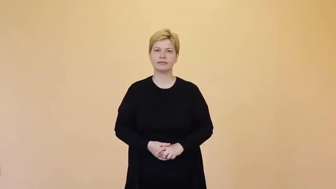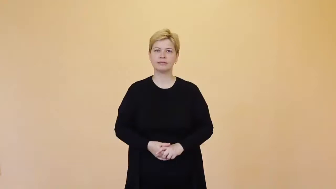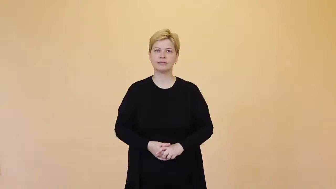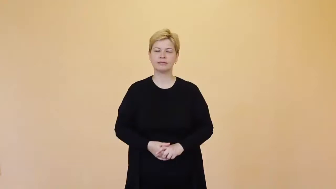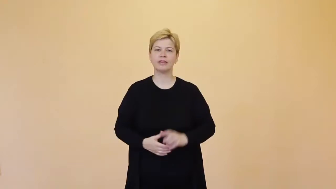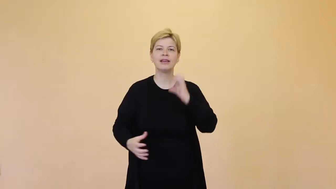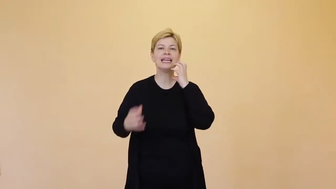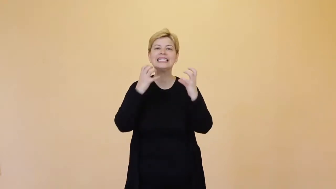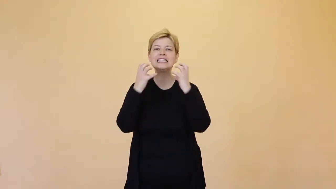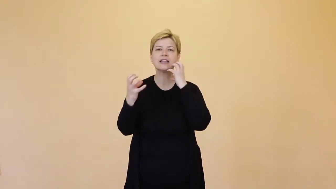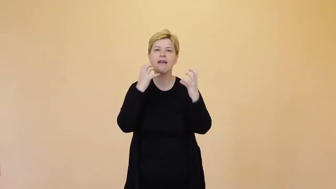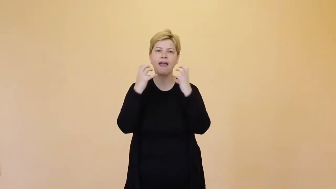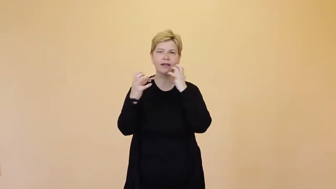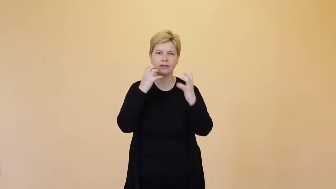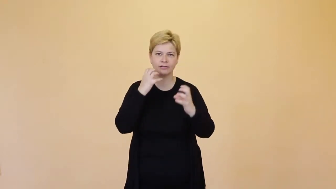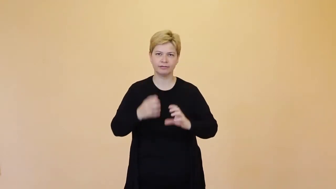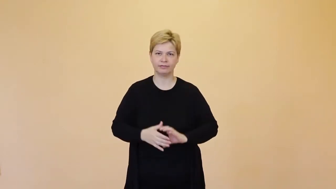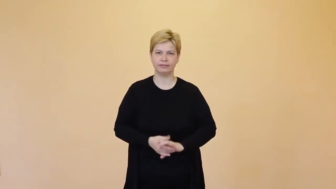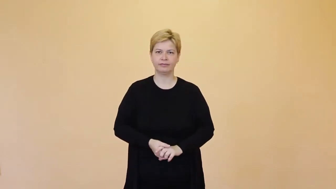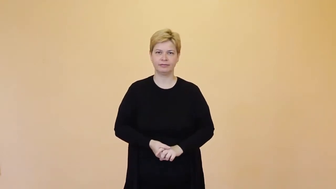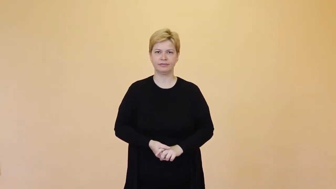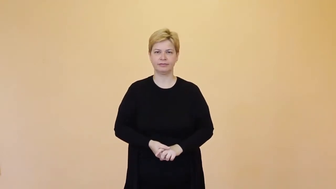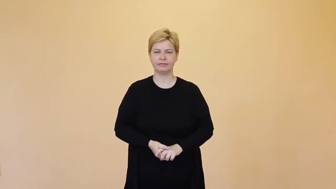sneh